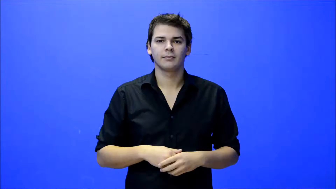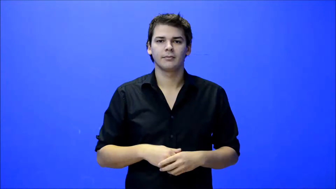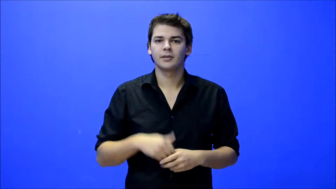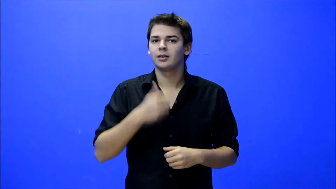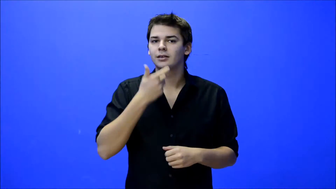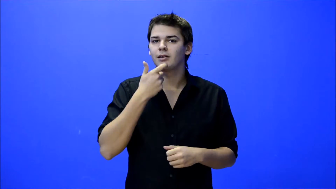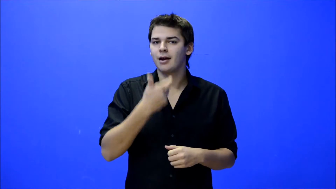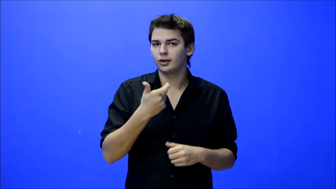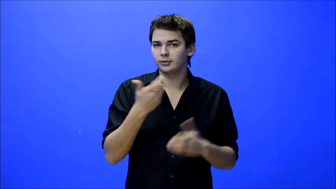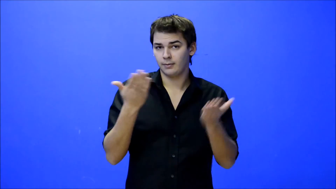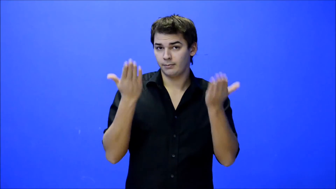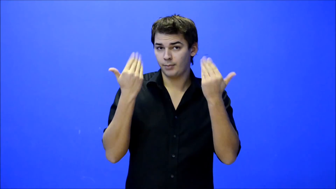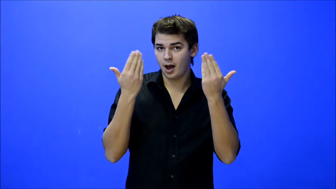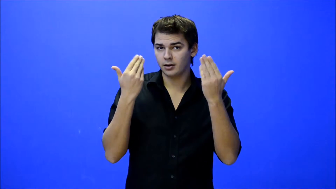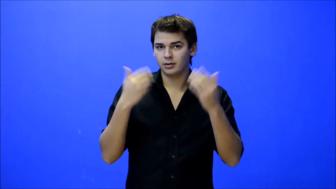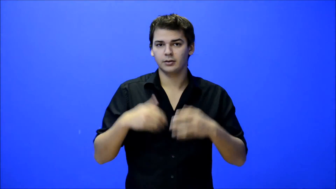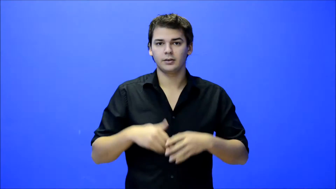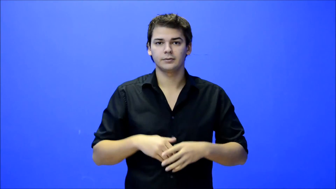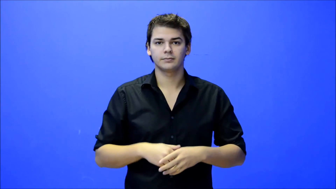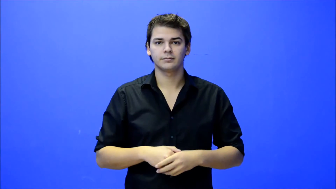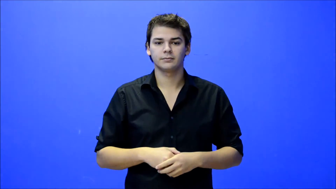národní park